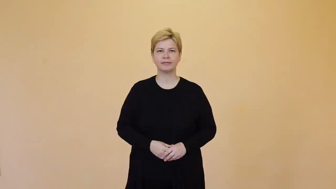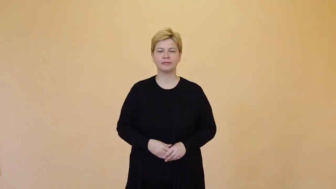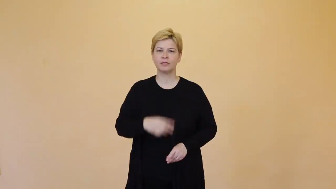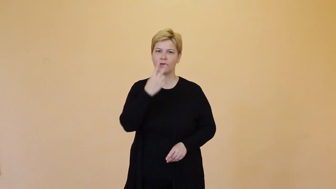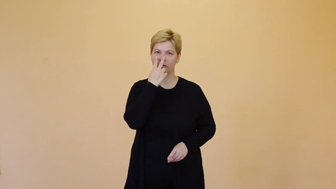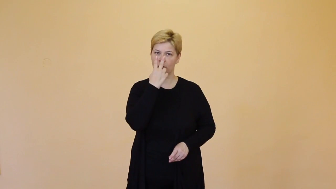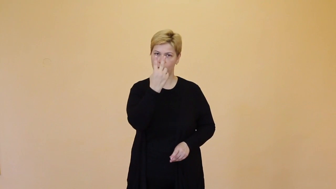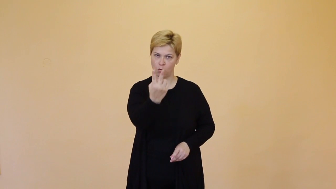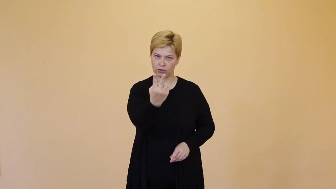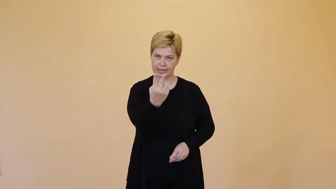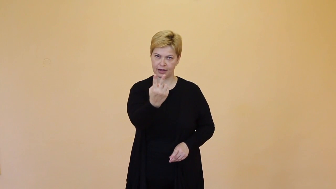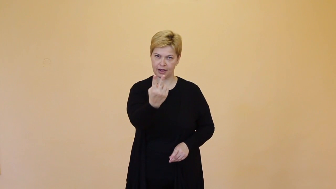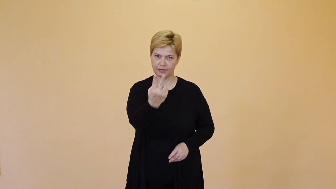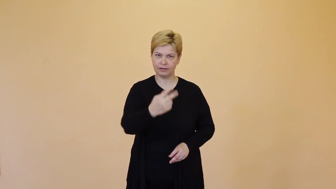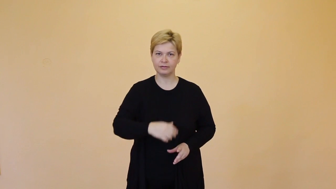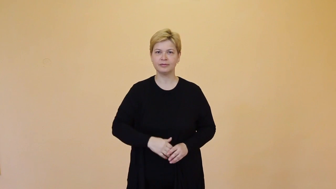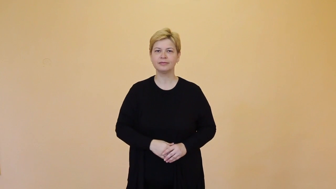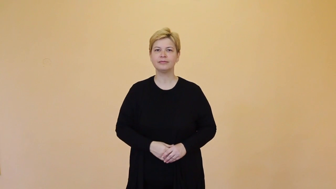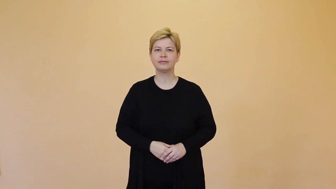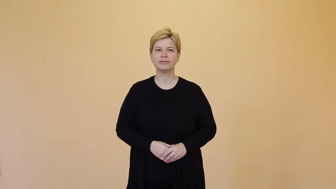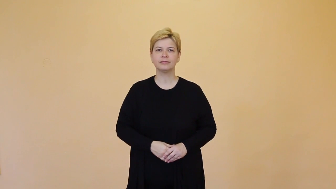pozerať